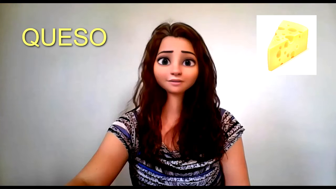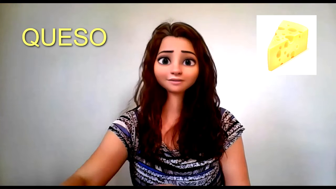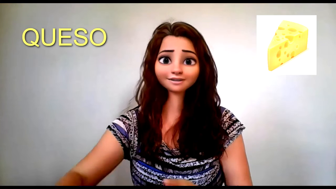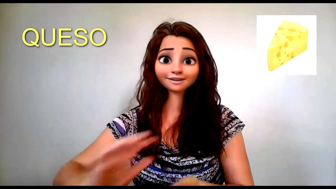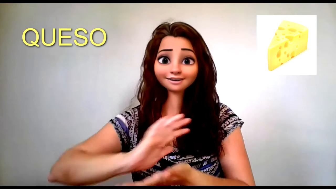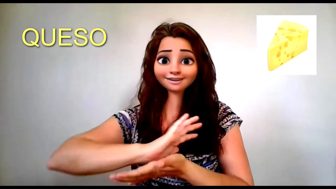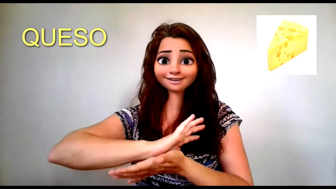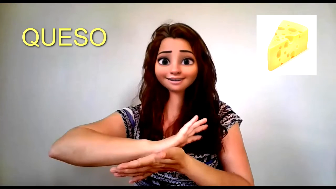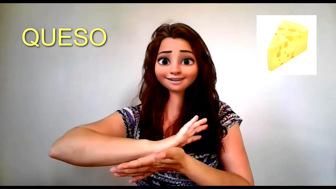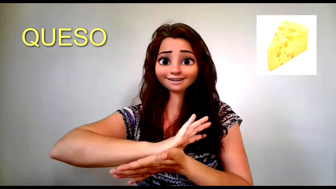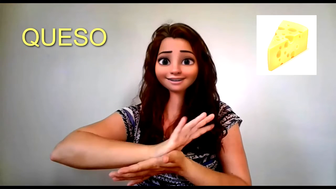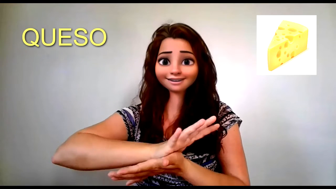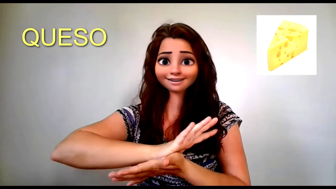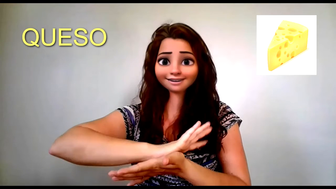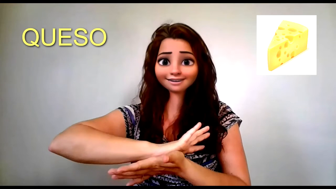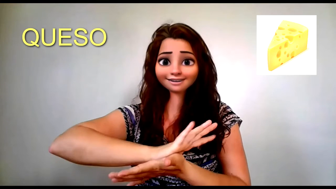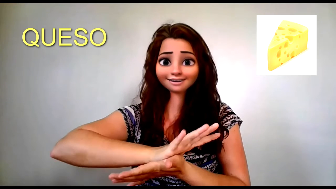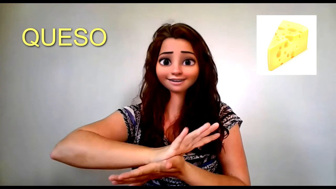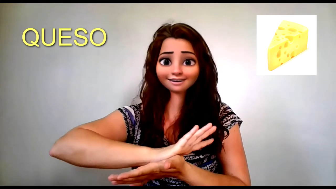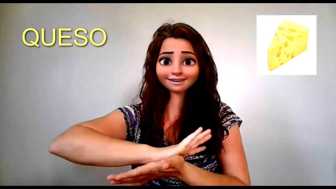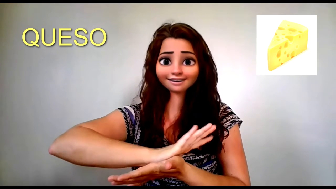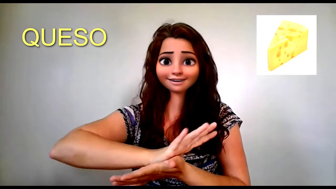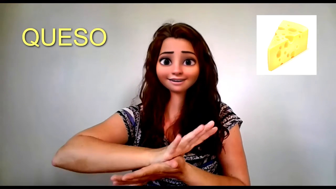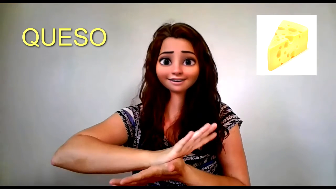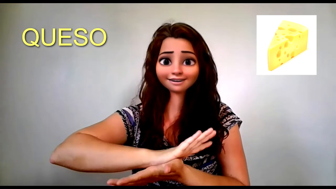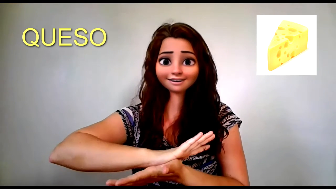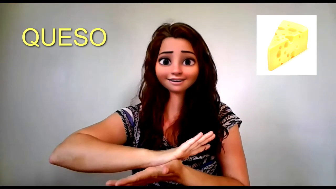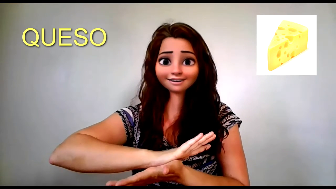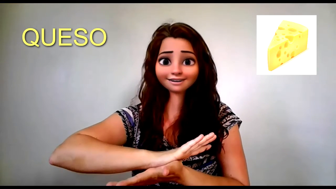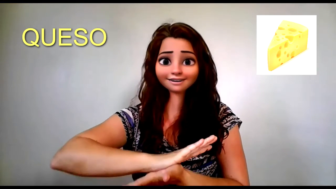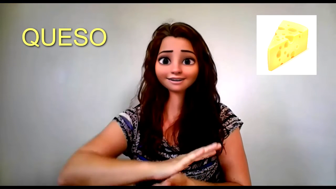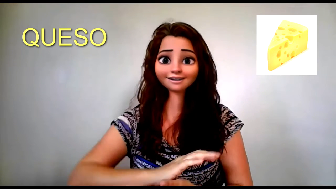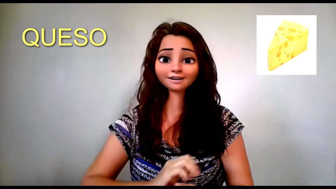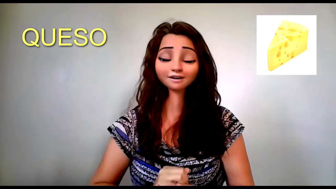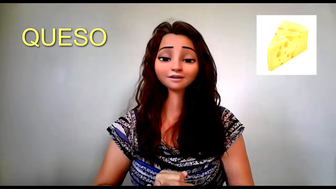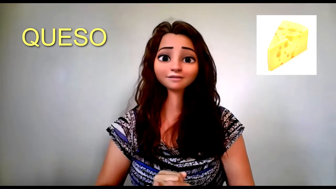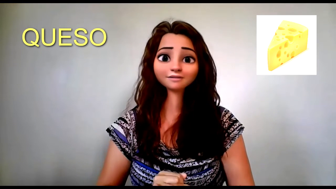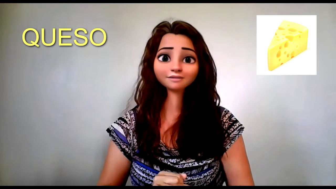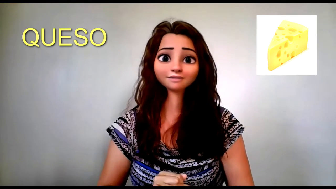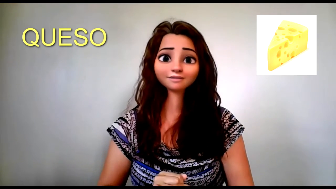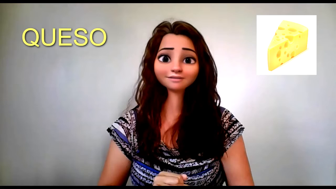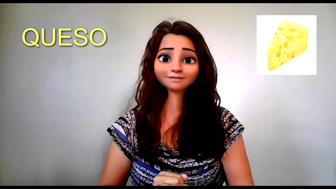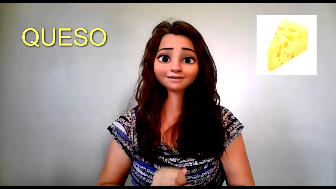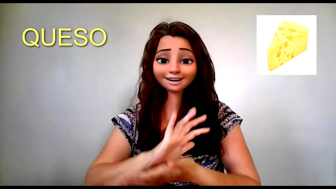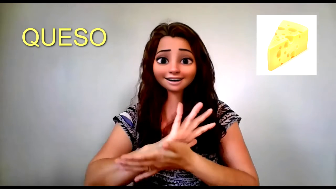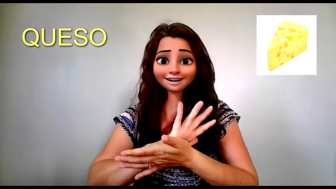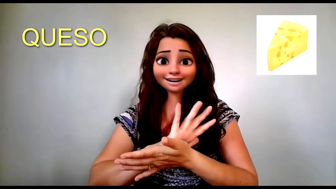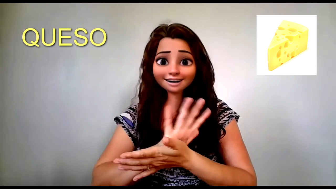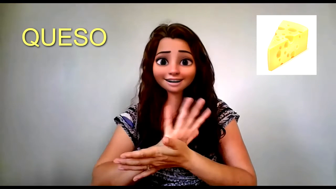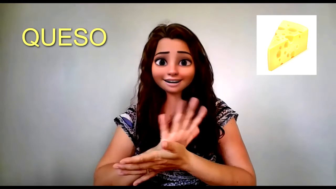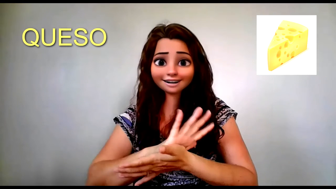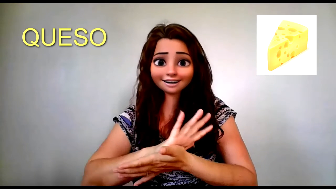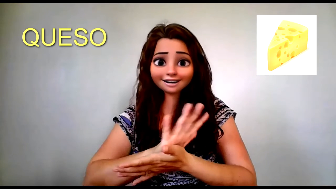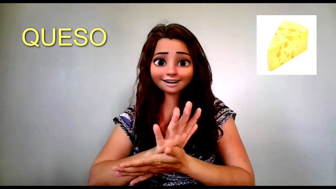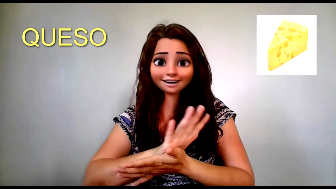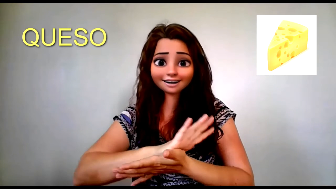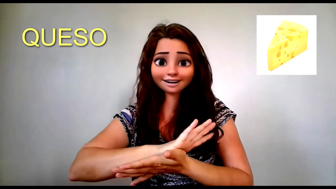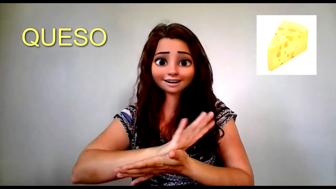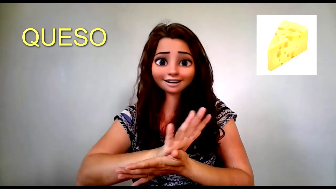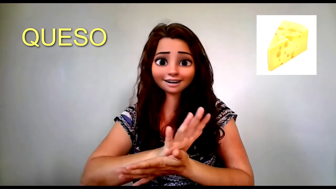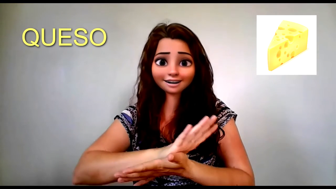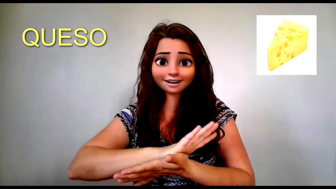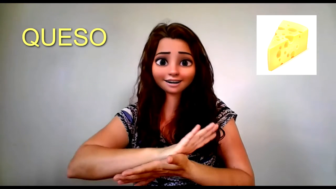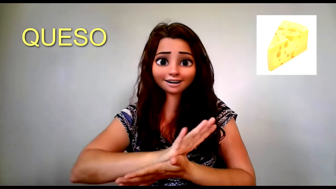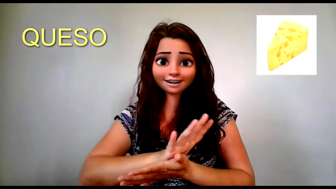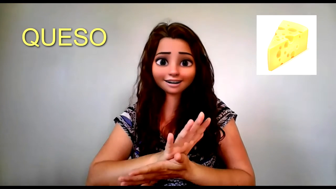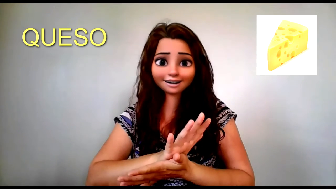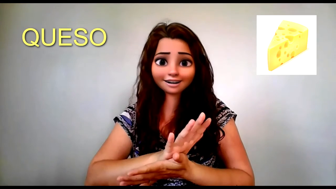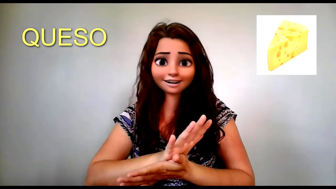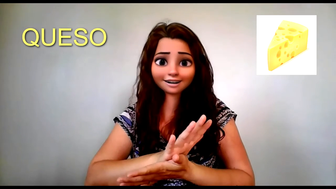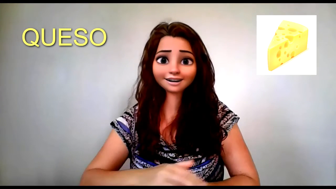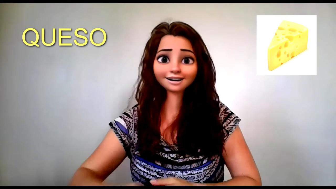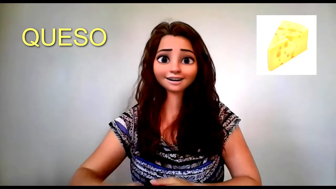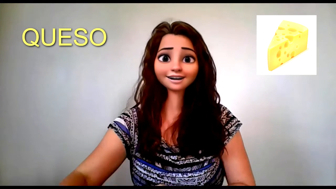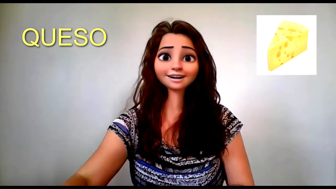Queso